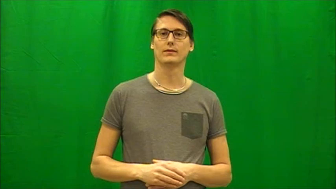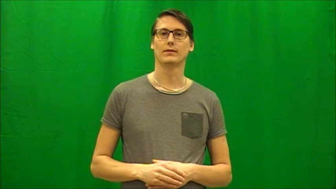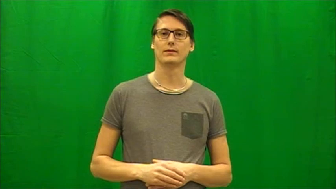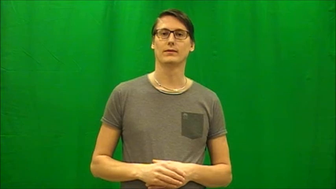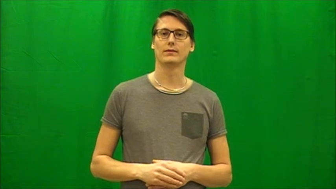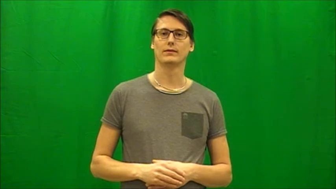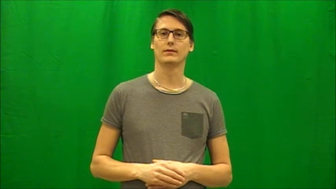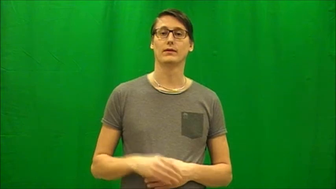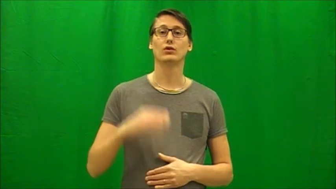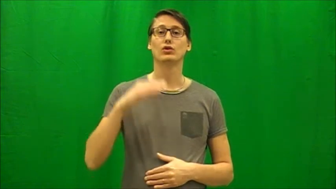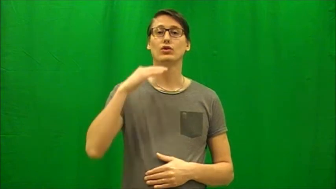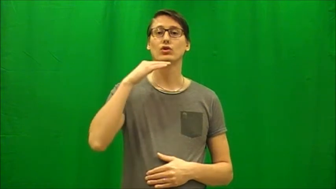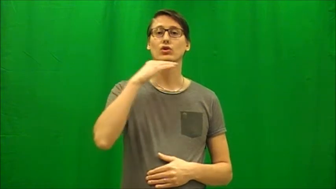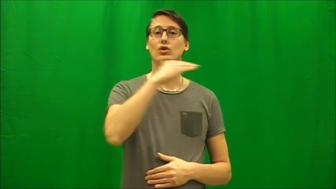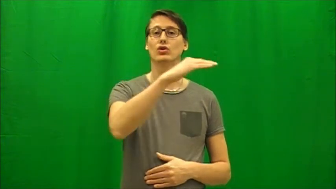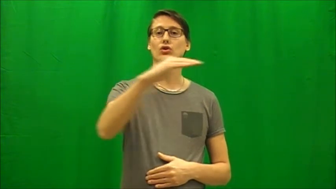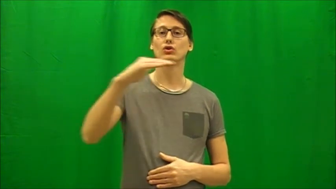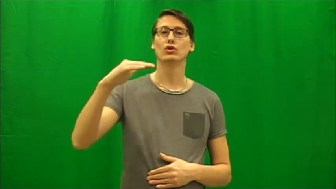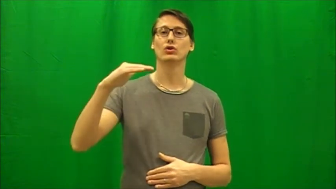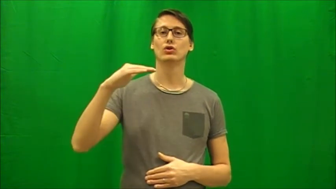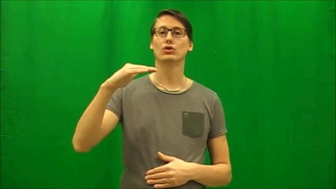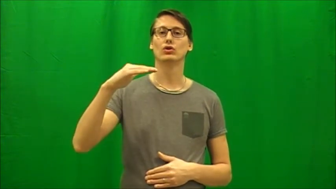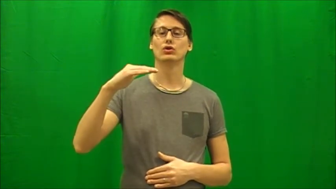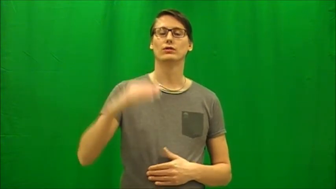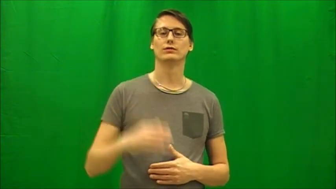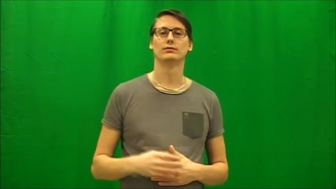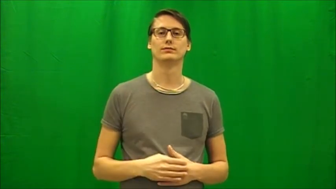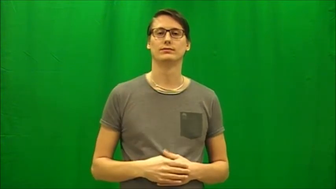SJÖ